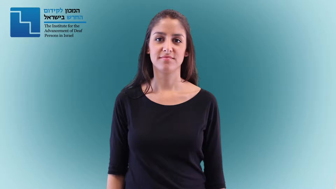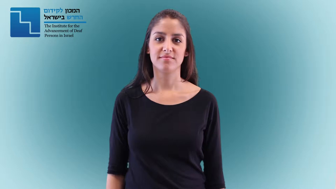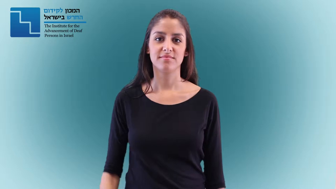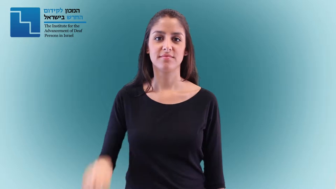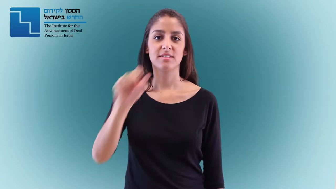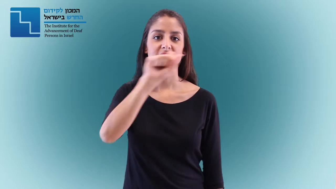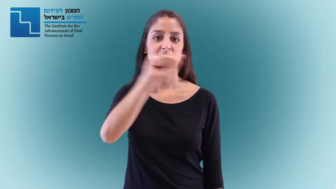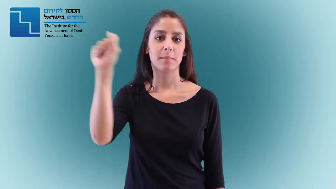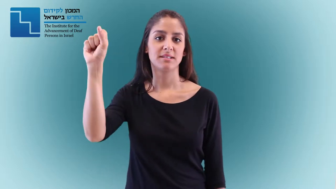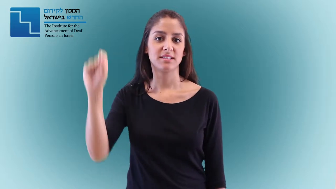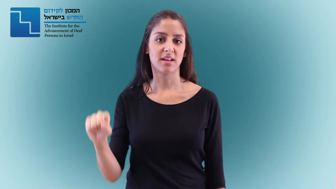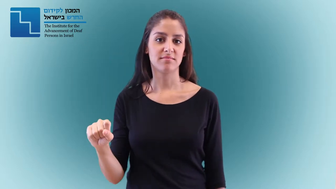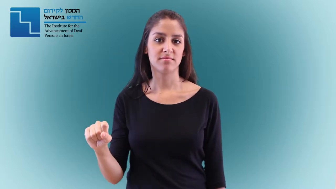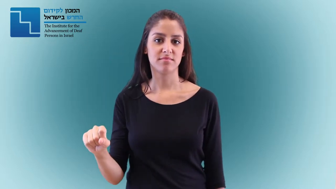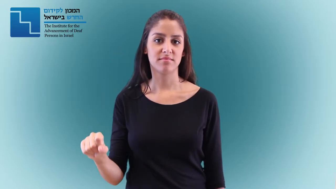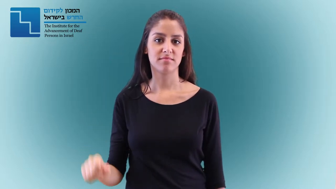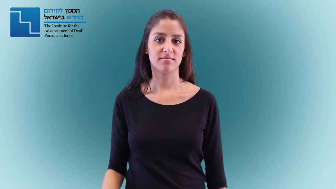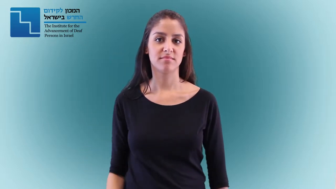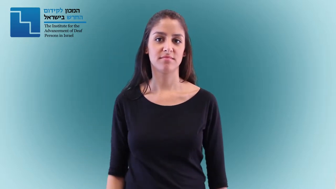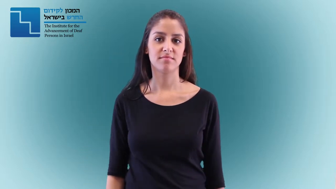סמסטר